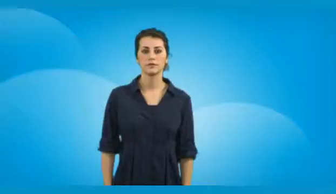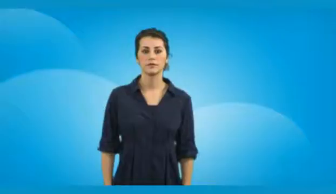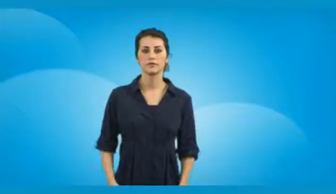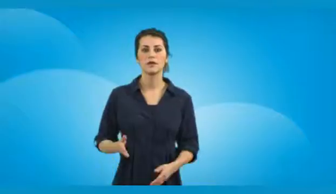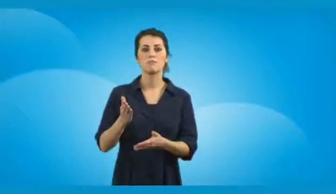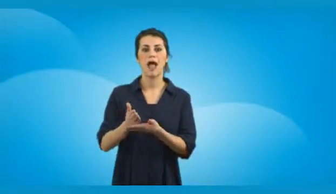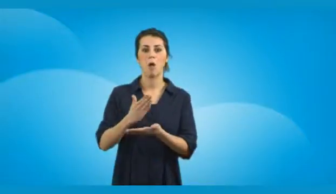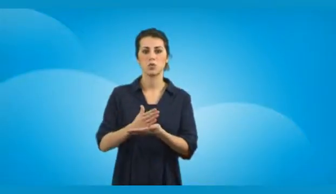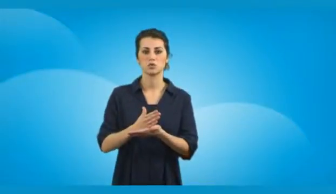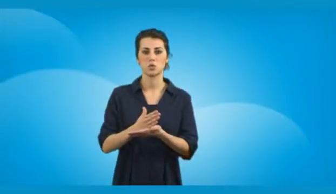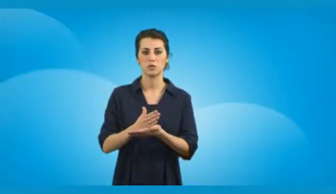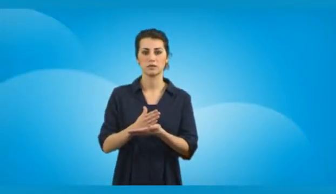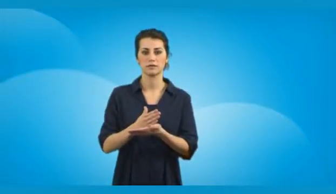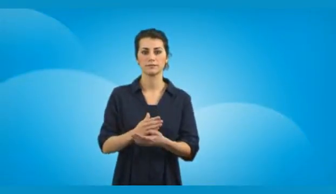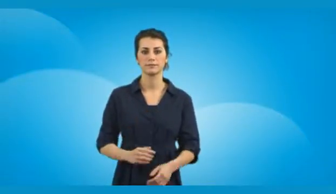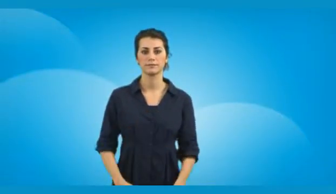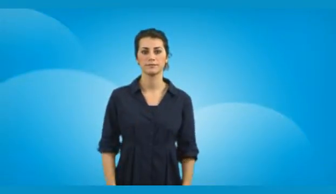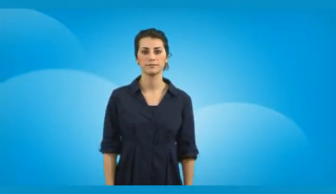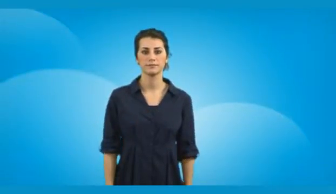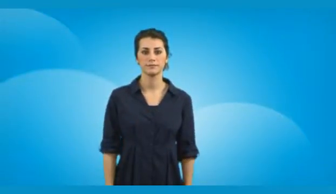Beosztott